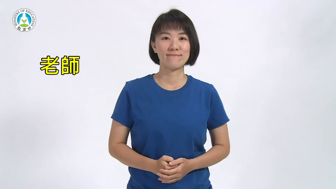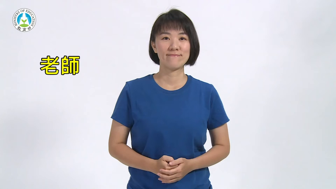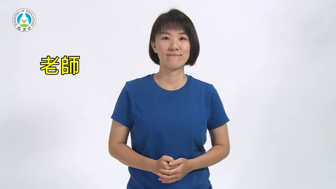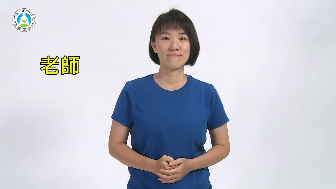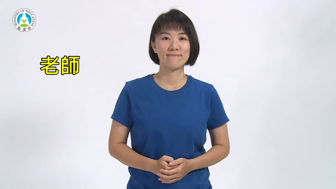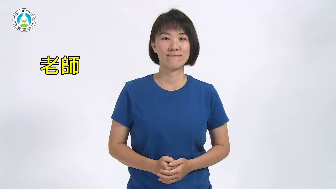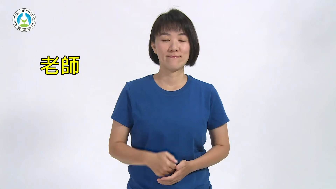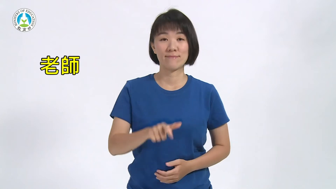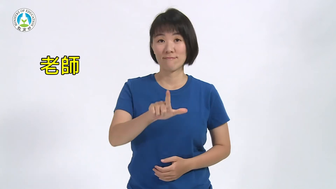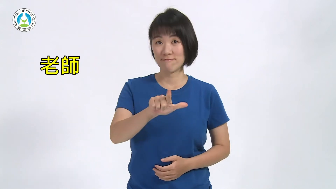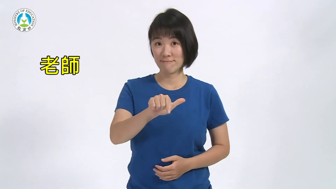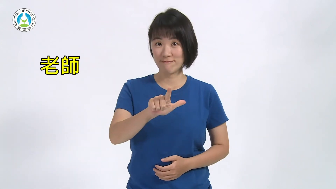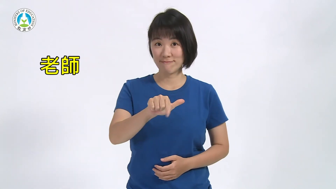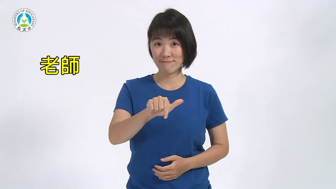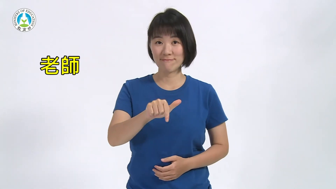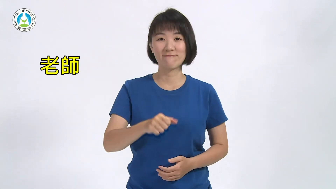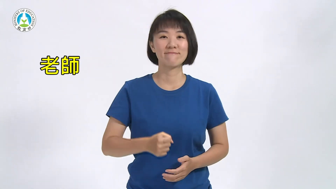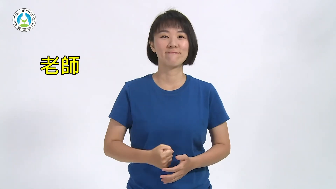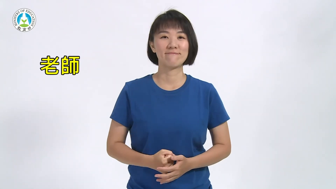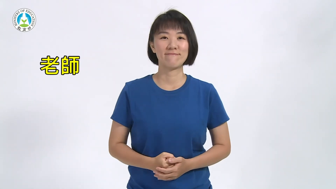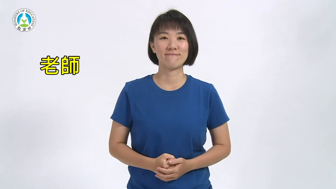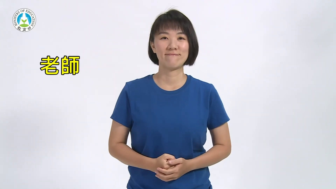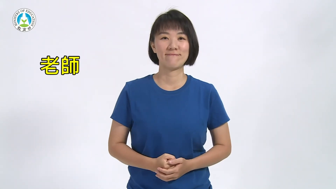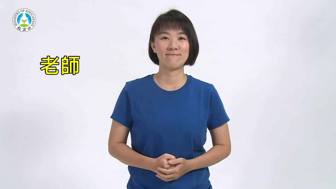老師